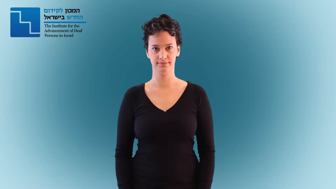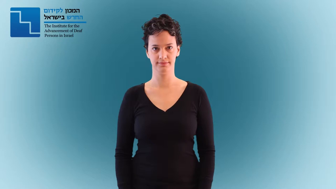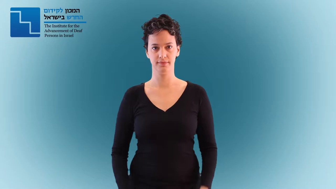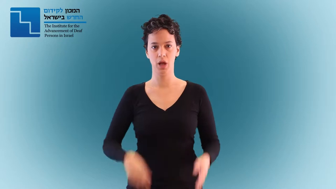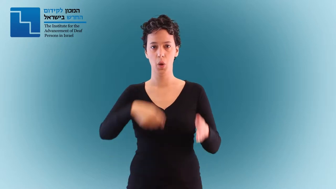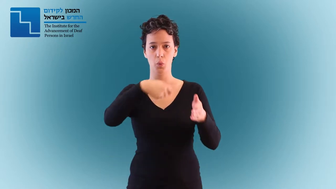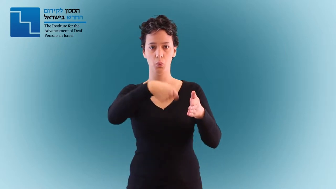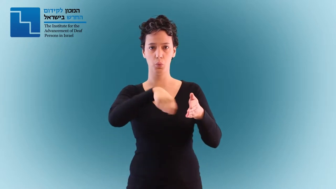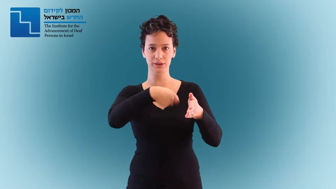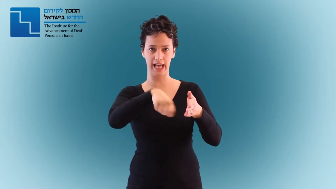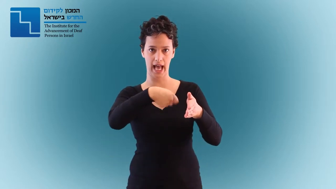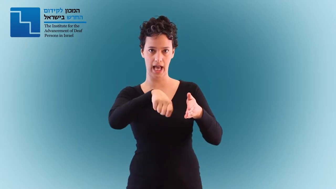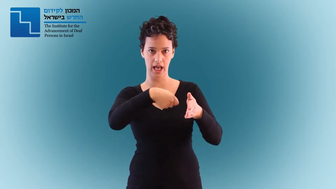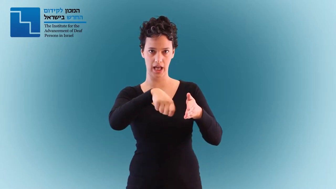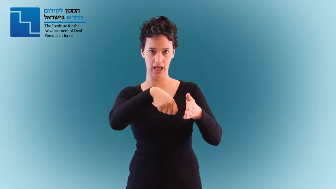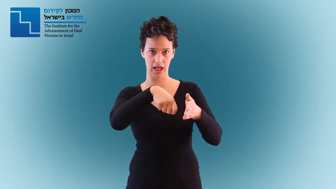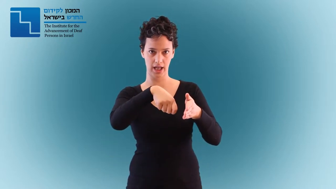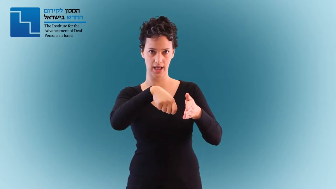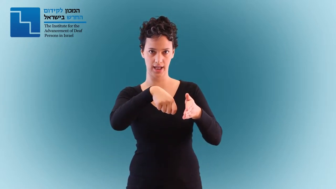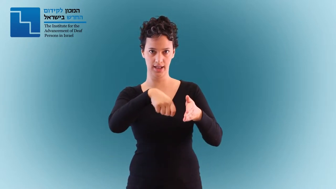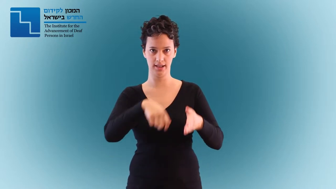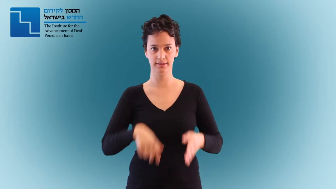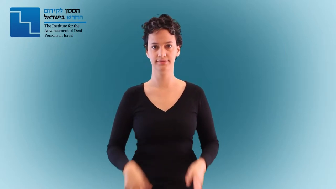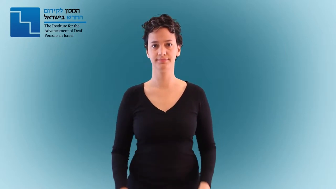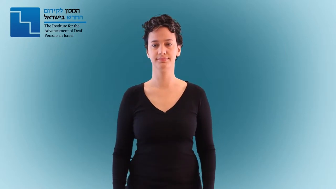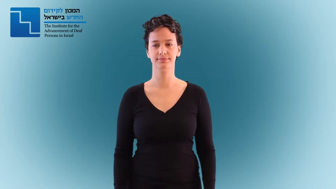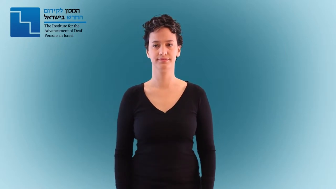מוסך